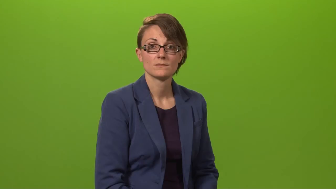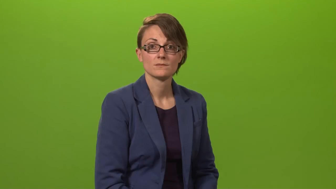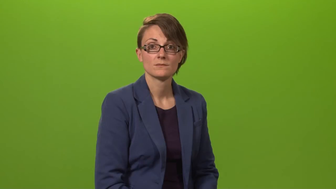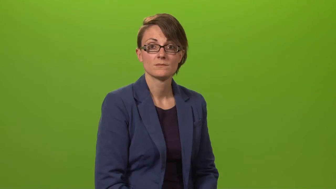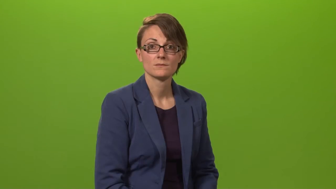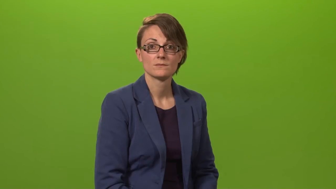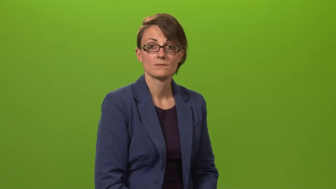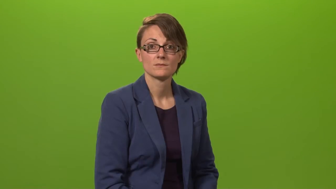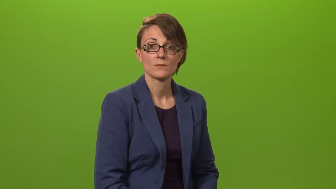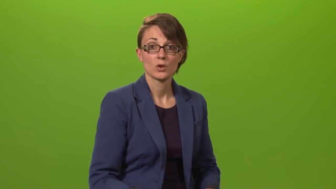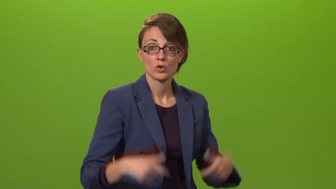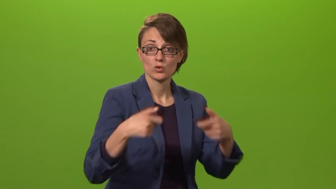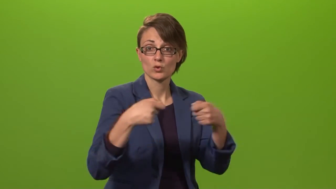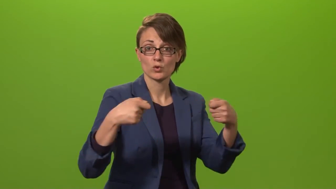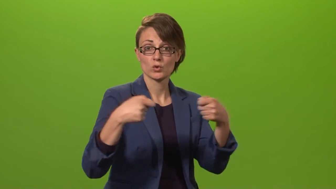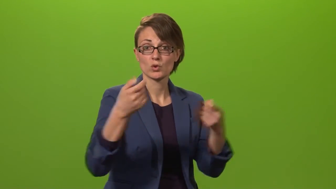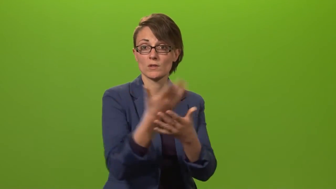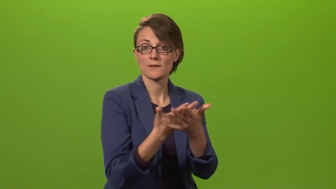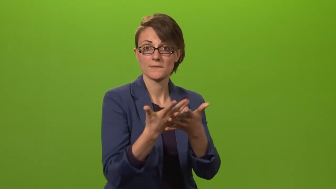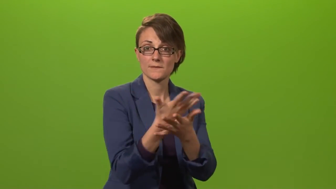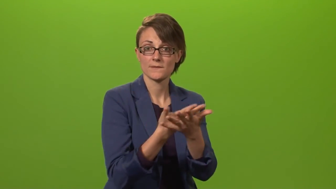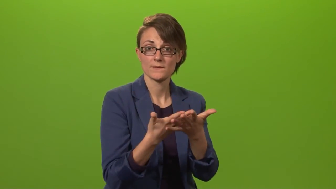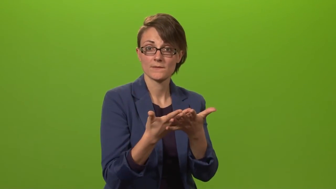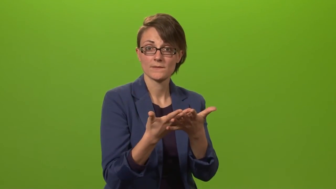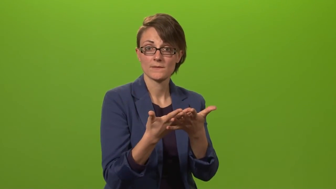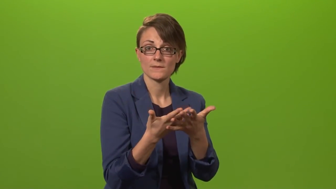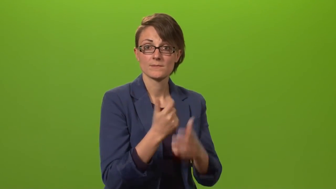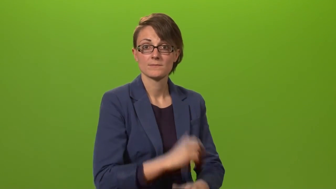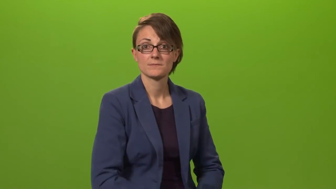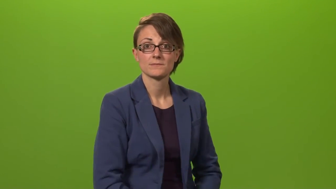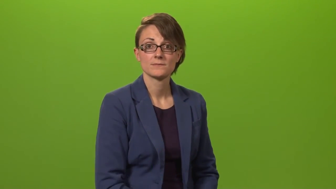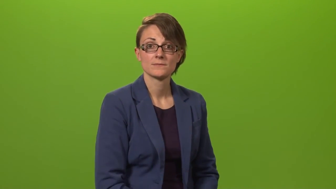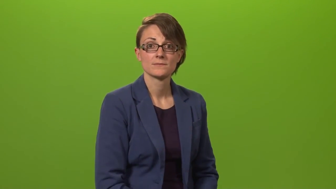taugakerfi